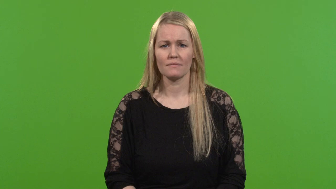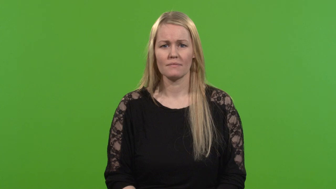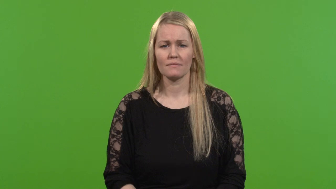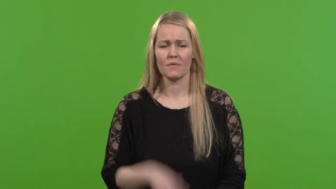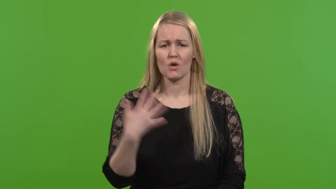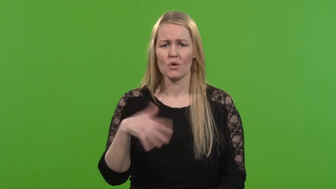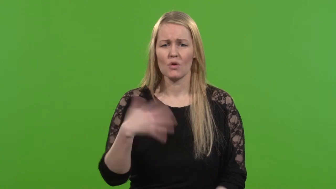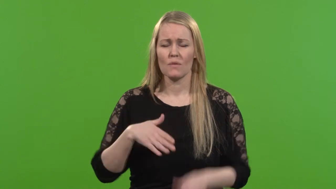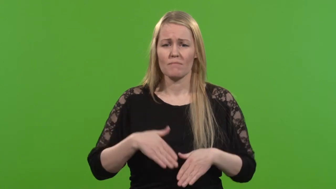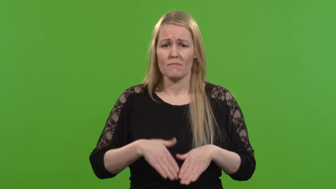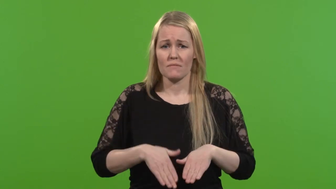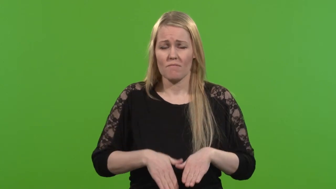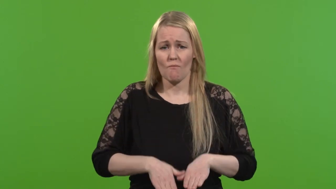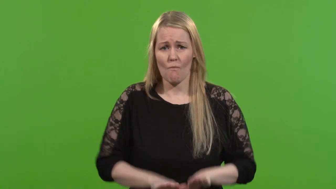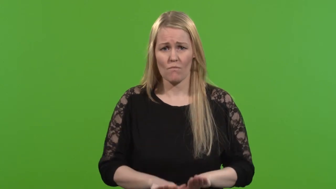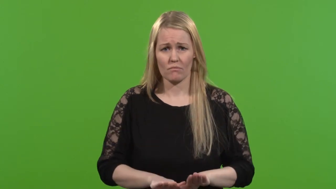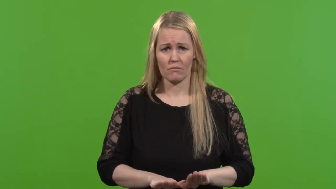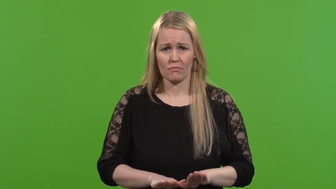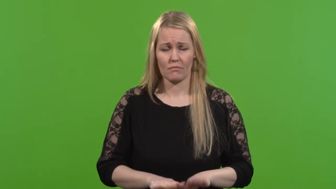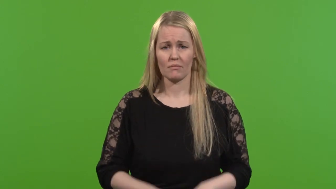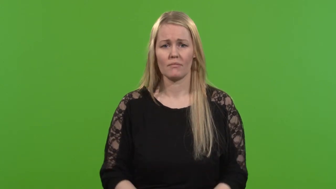Glorhungraður